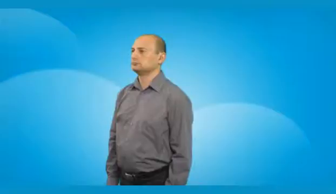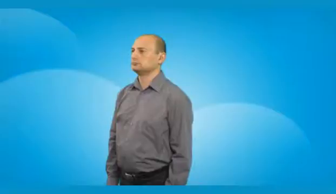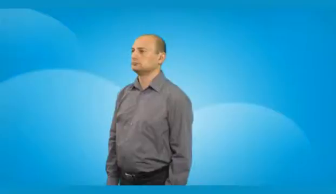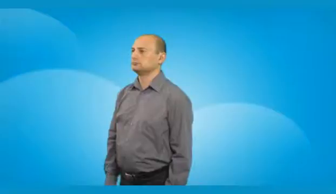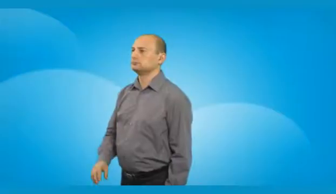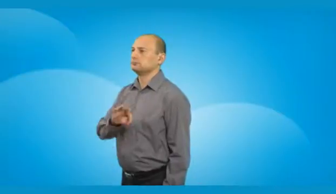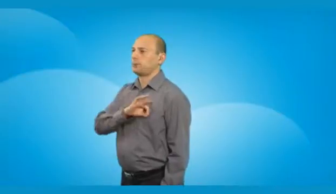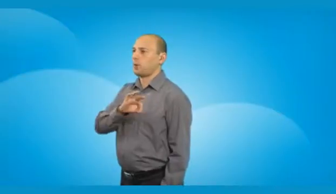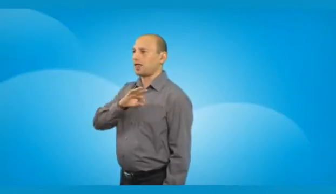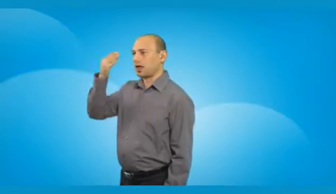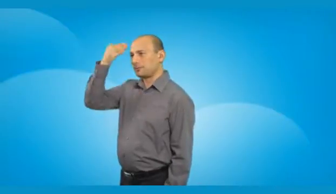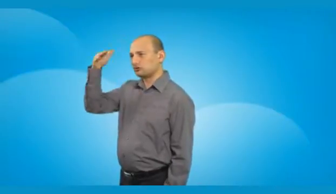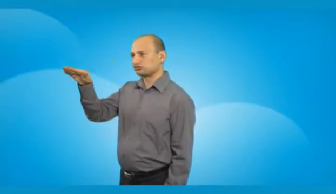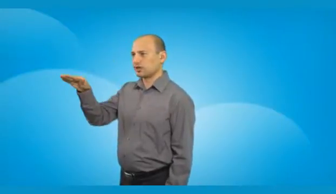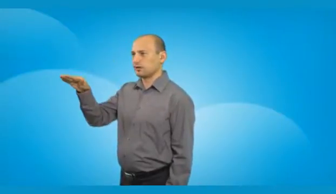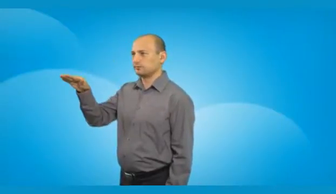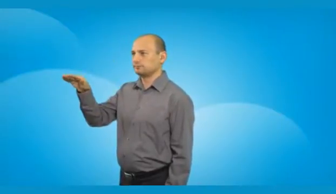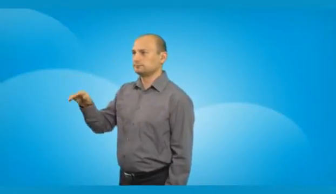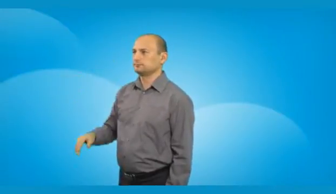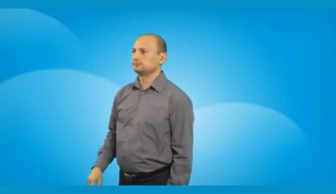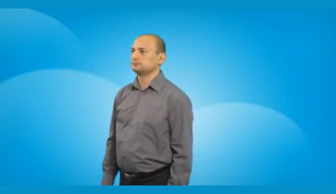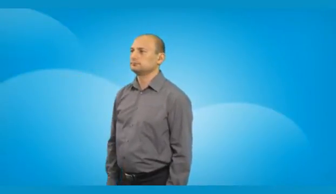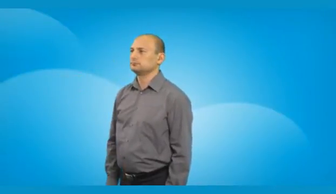Polgármester